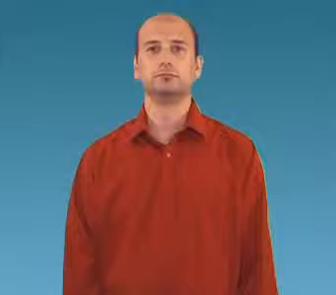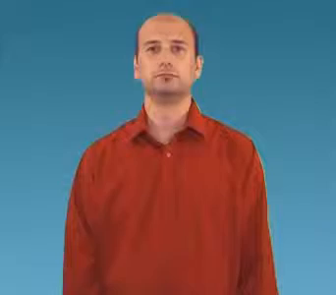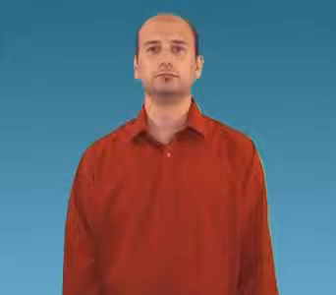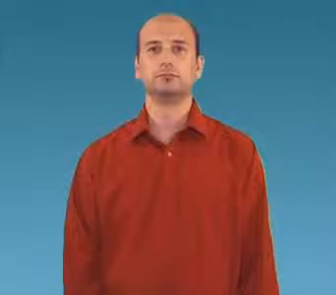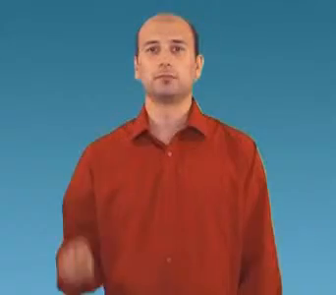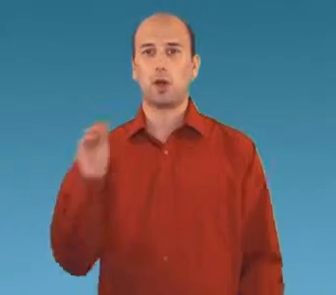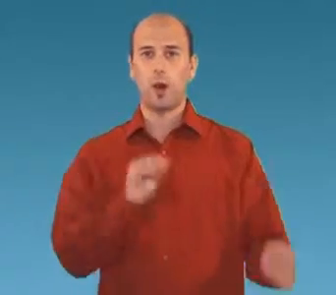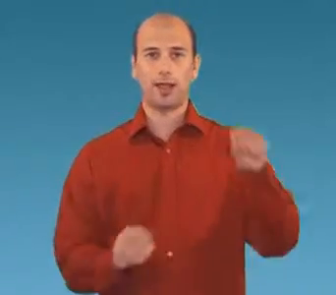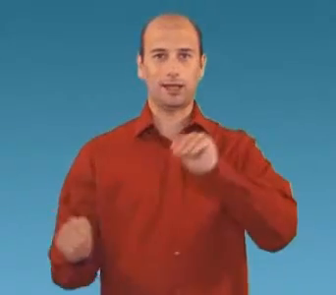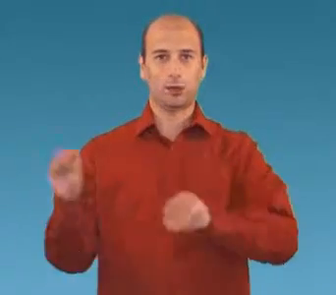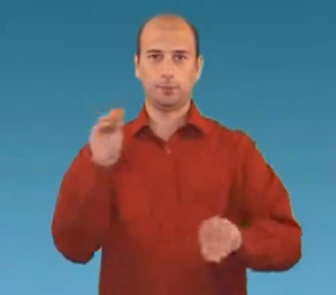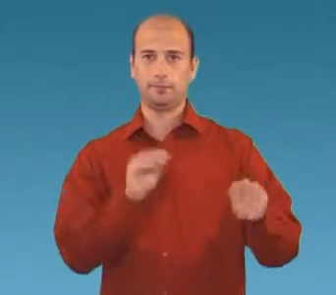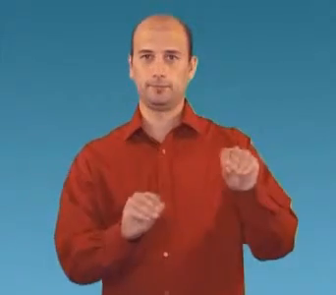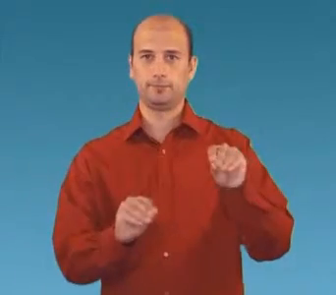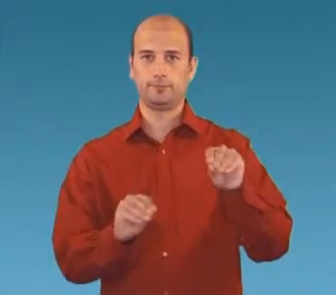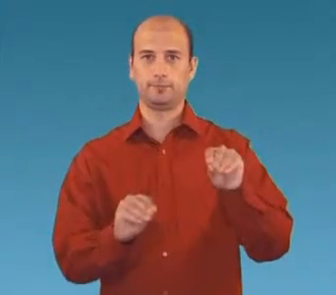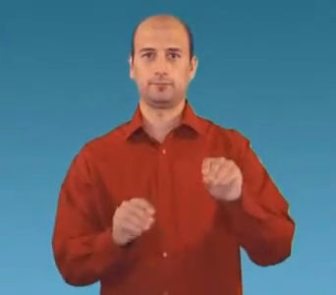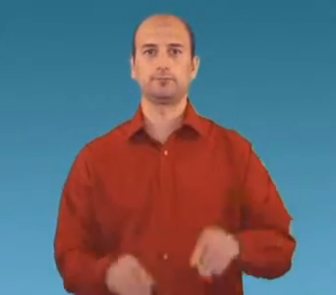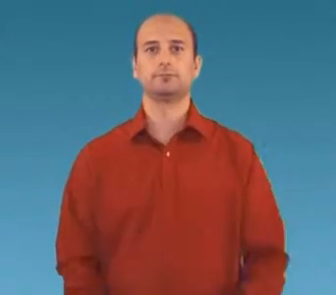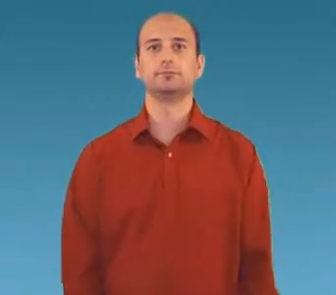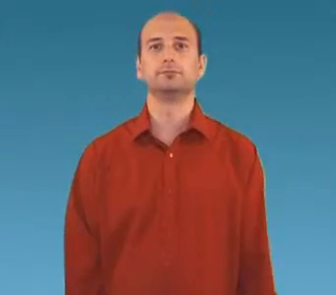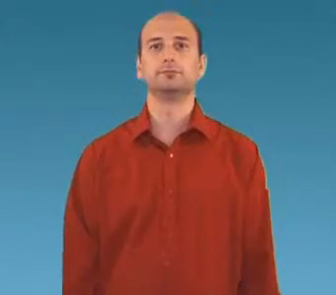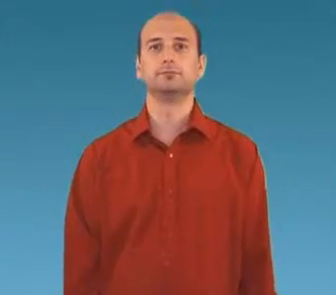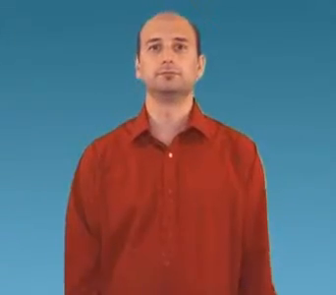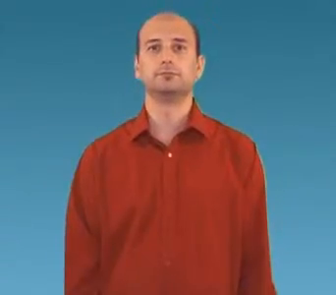Kollégium